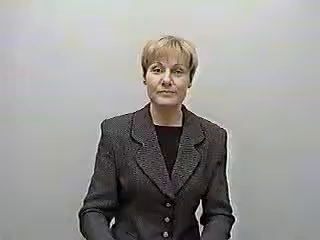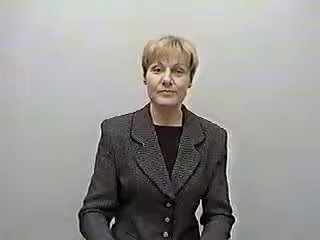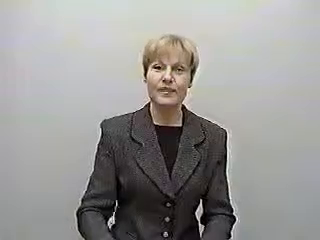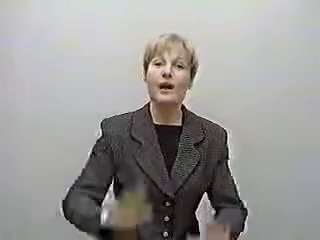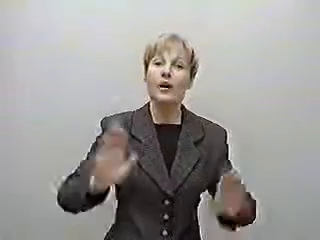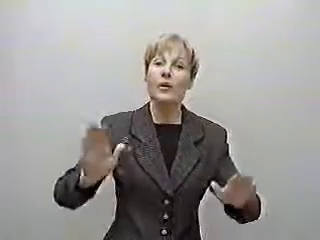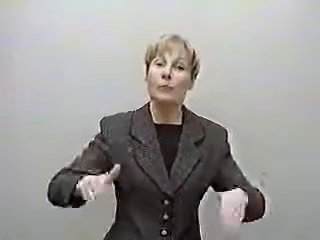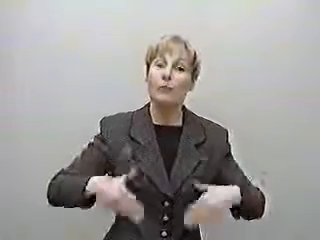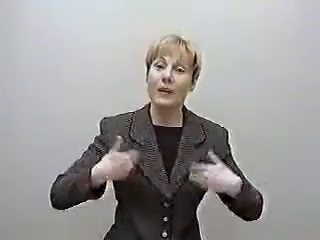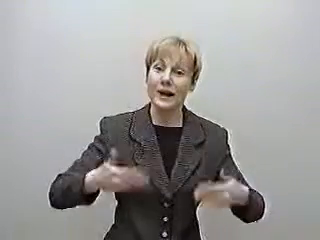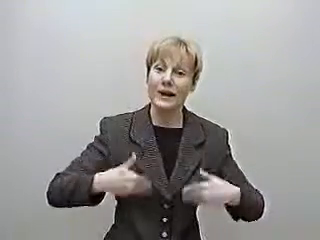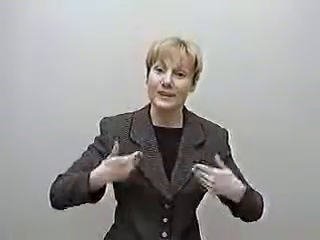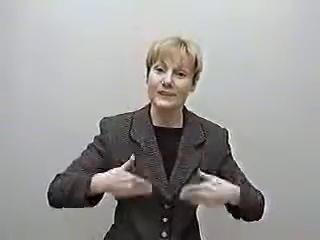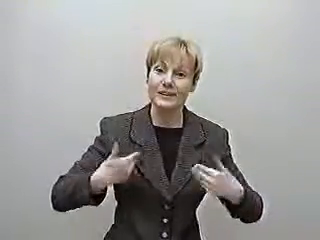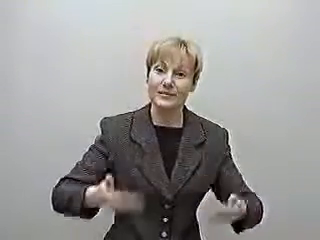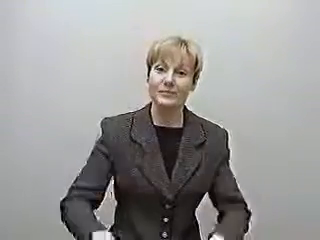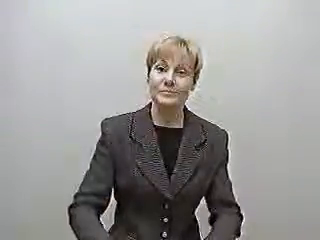полезно